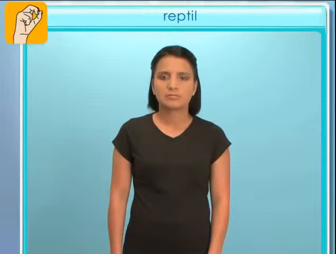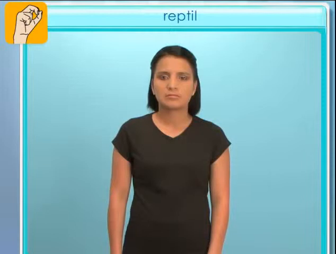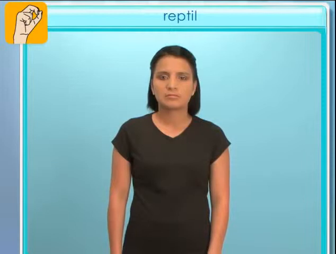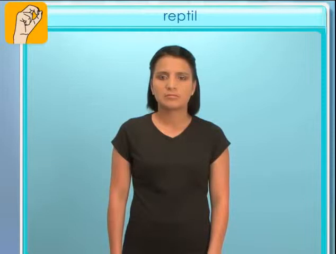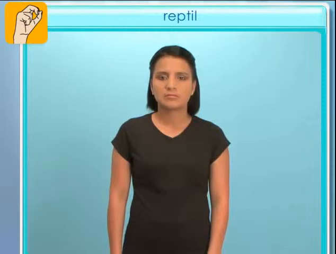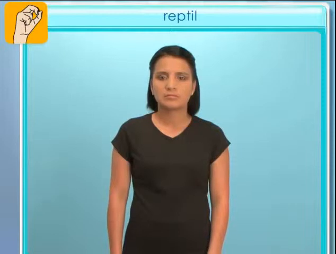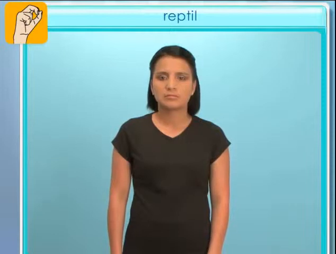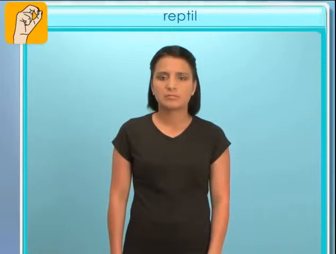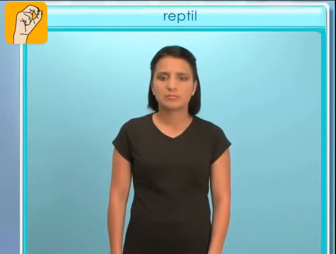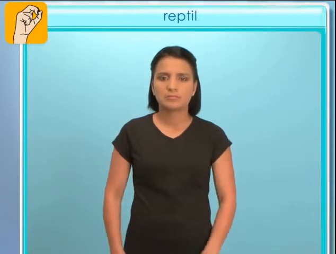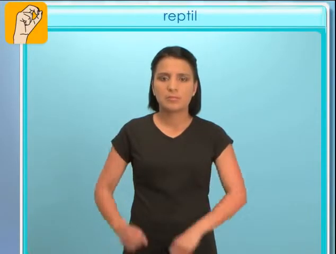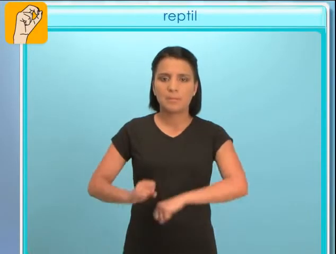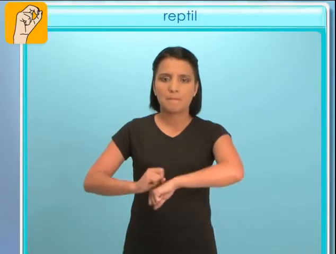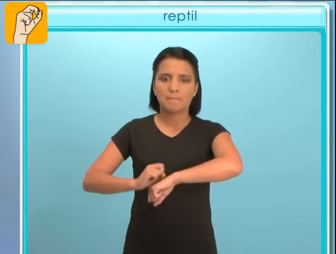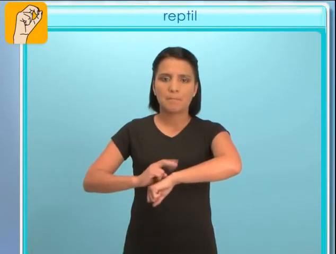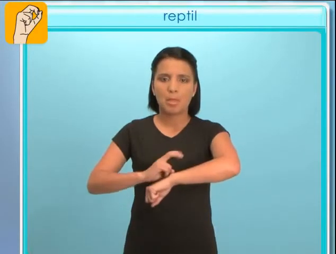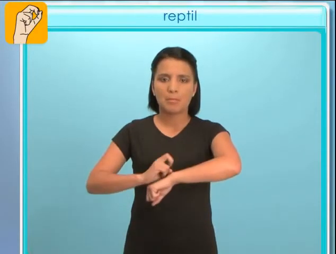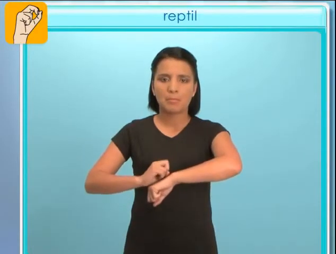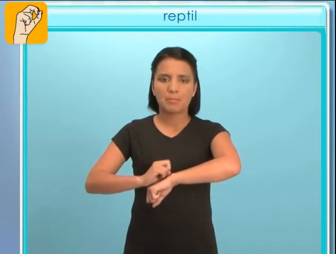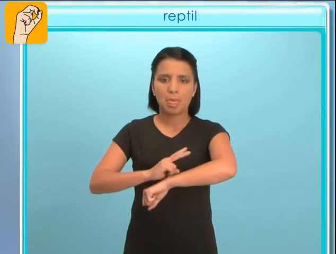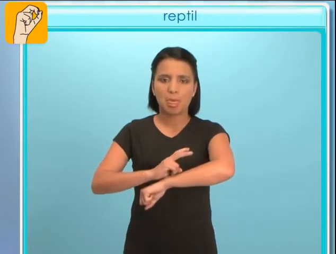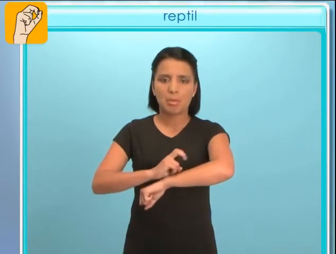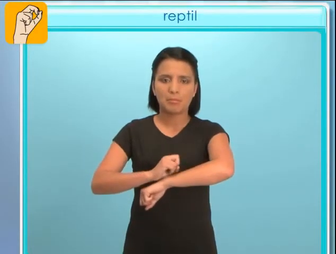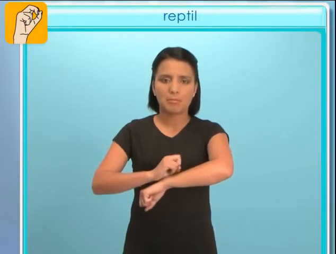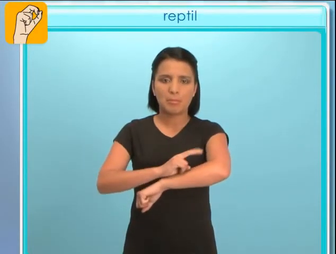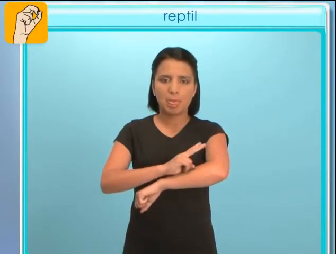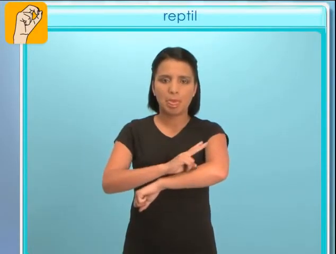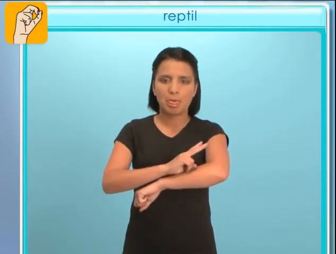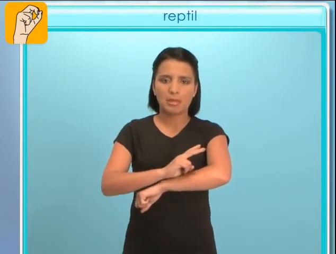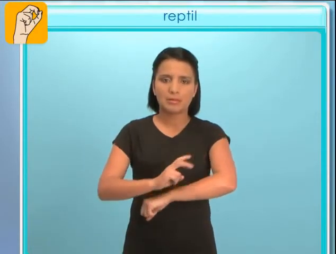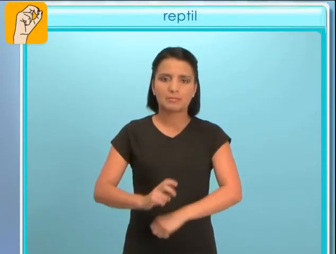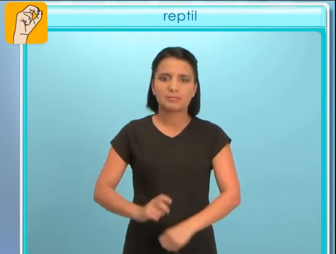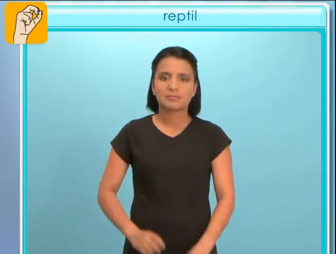REPTIL